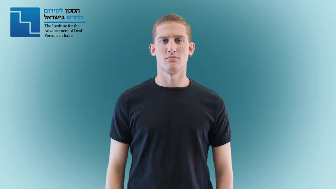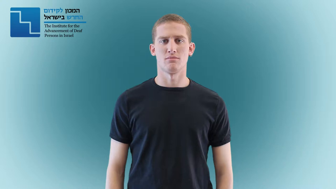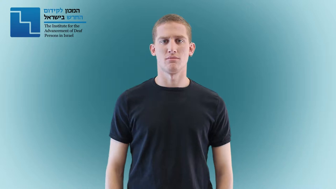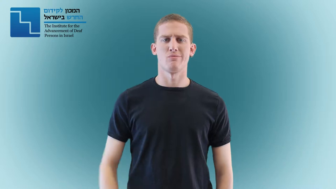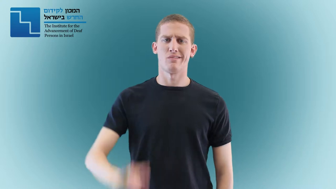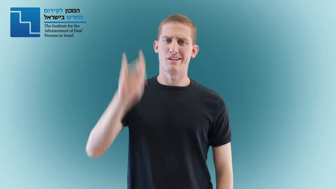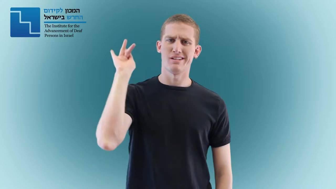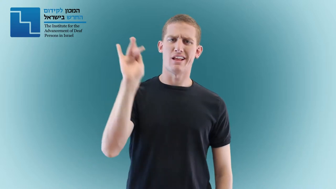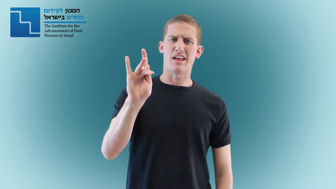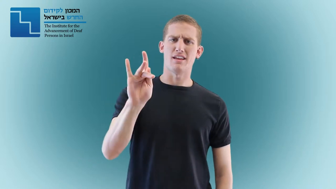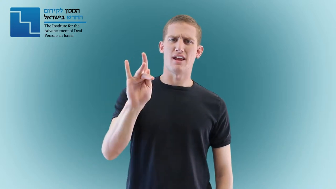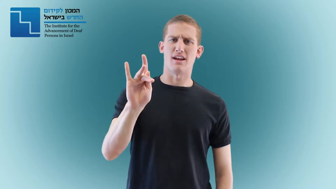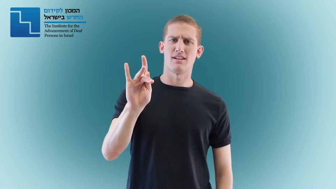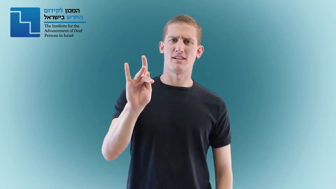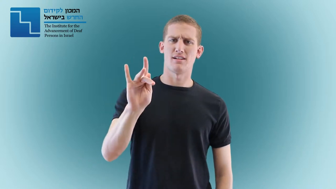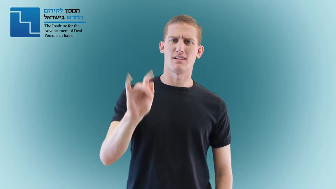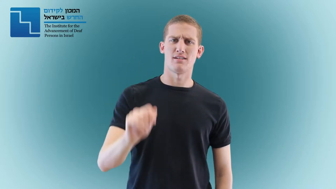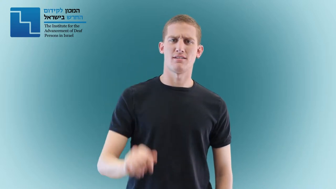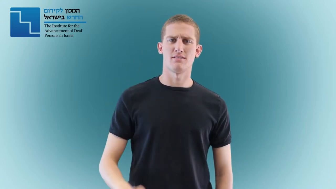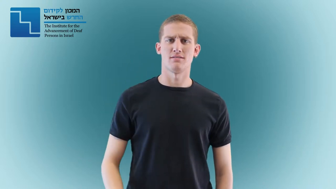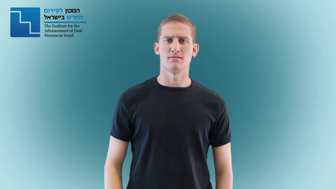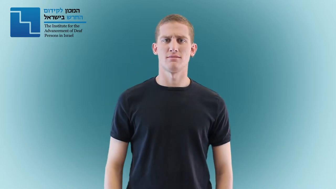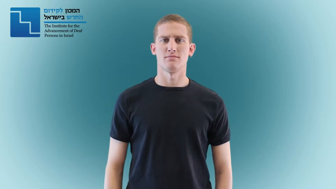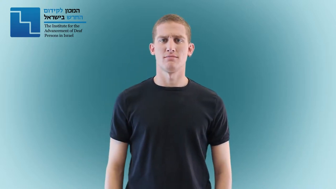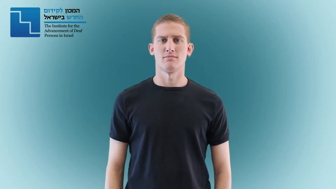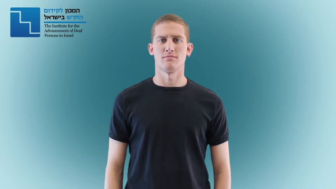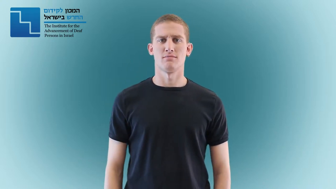להתנגד